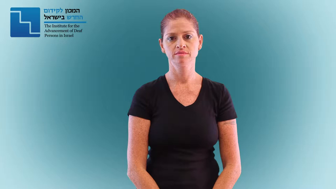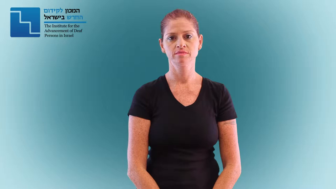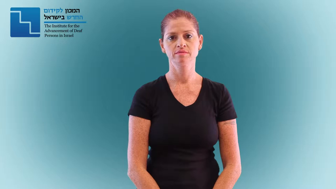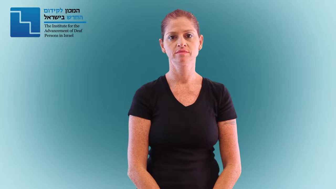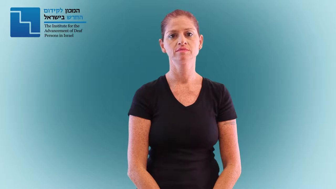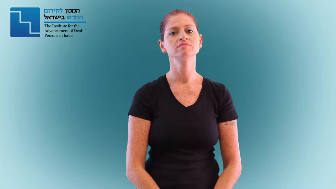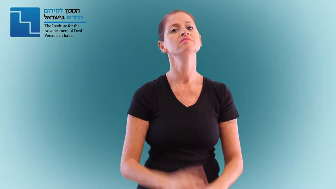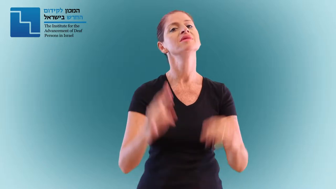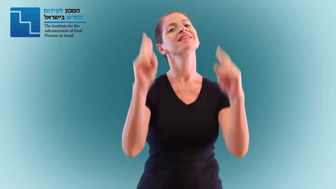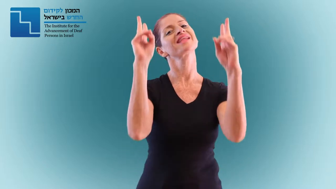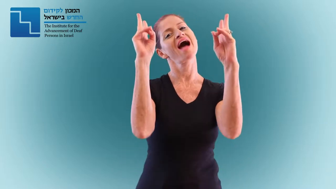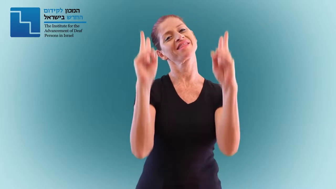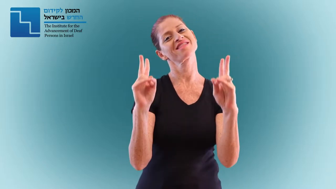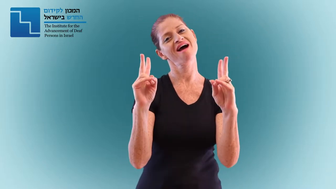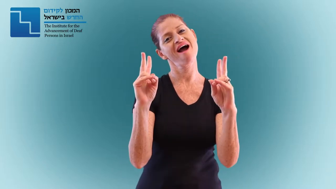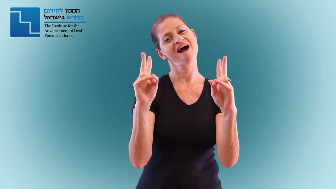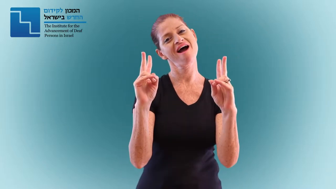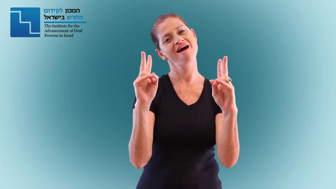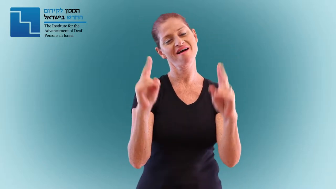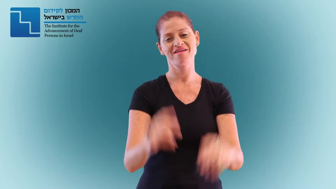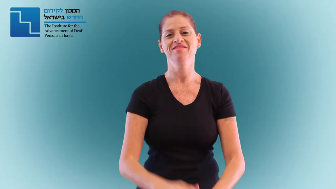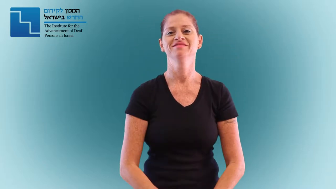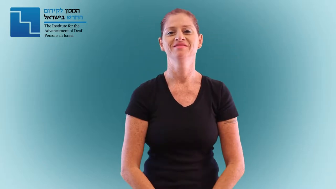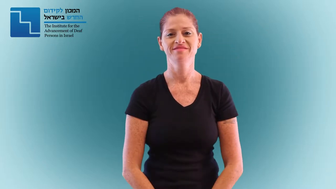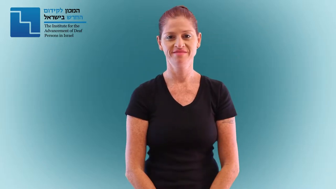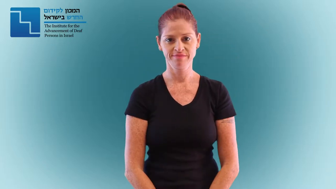תחנה